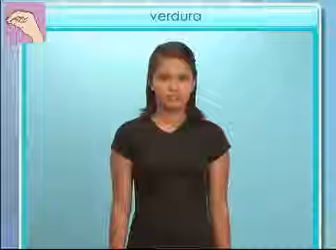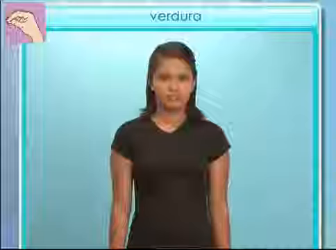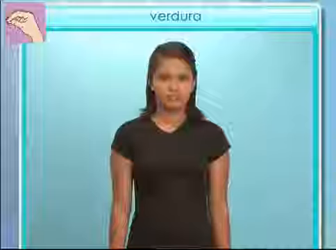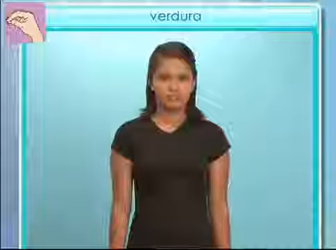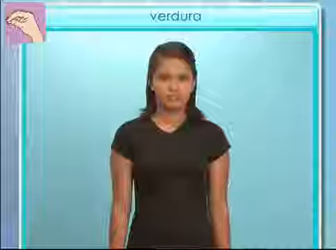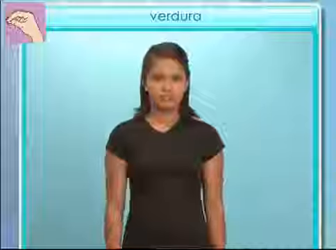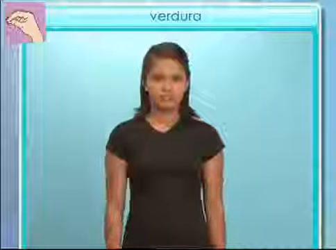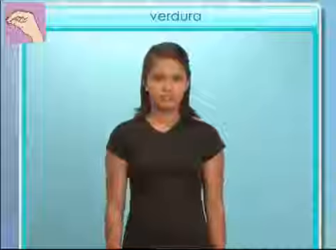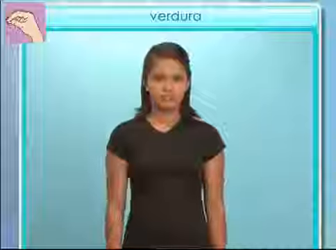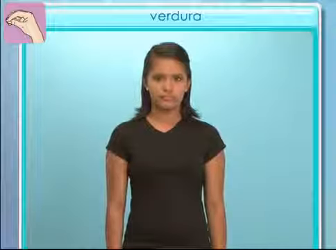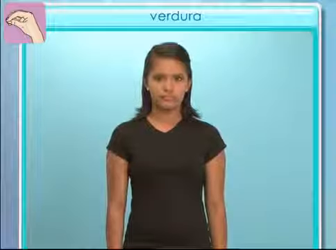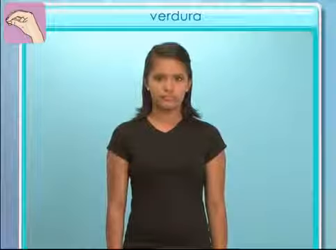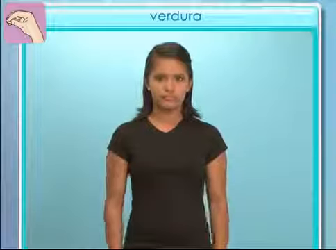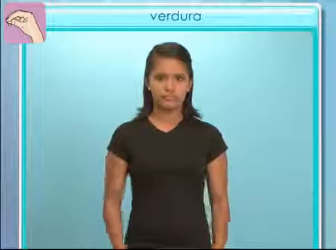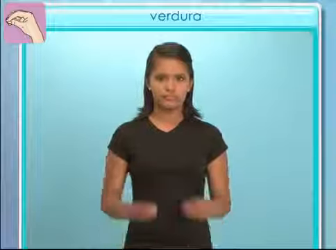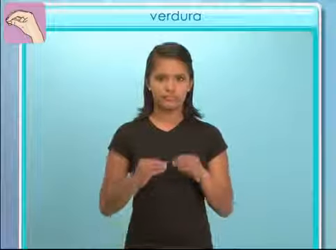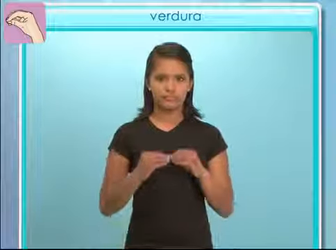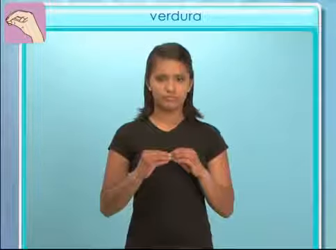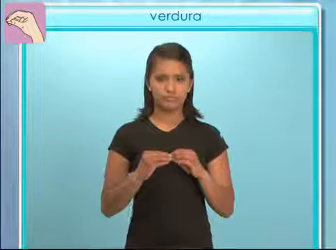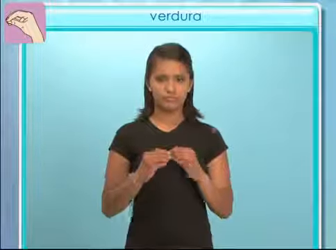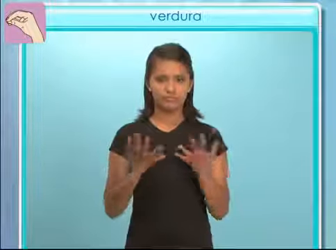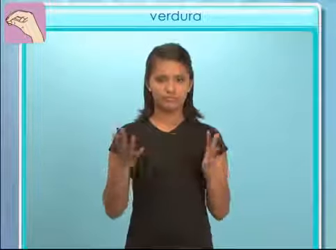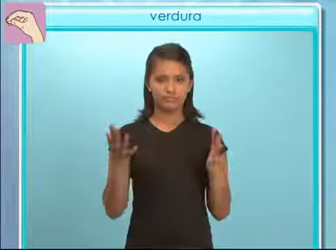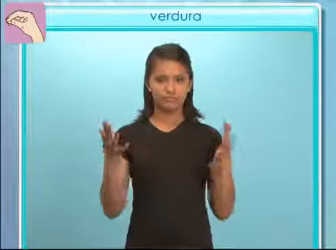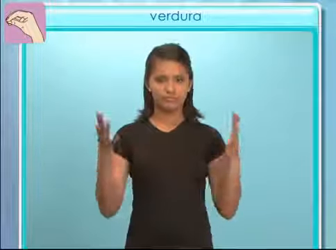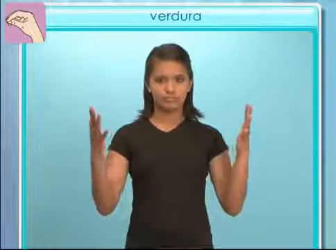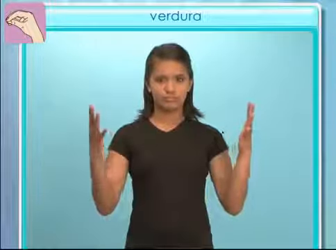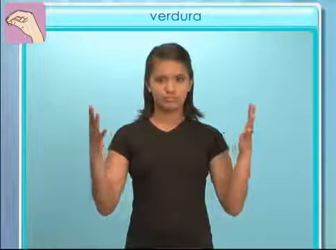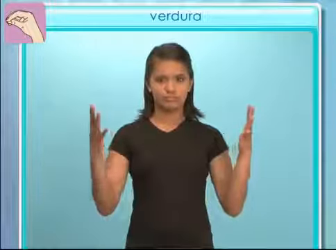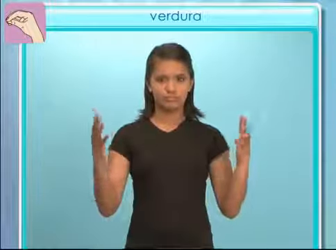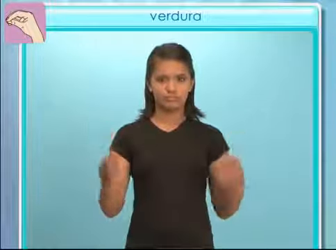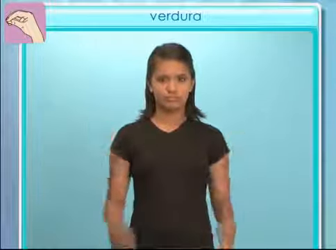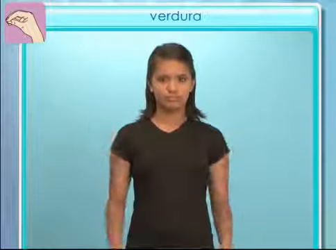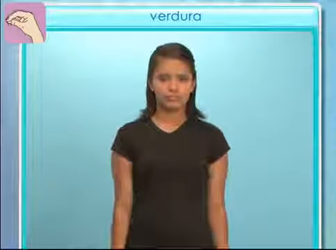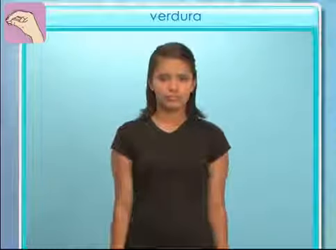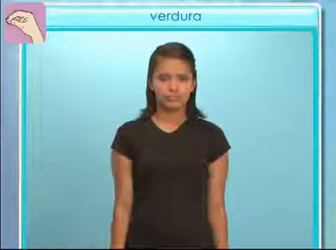VERDURA